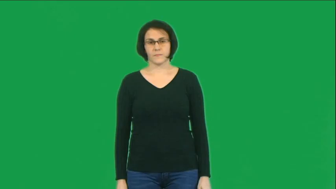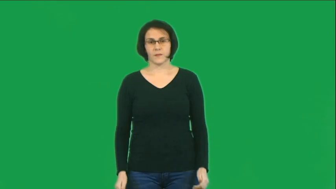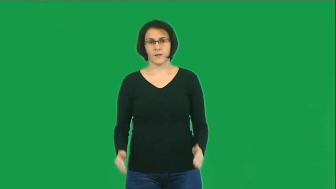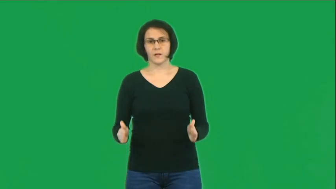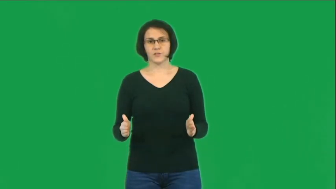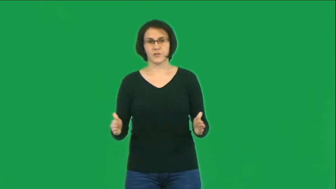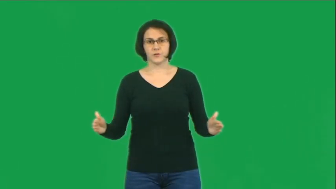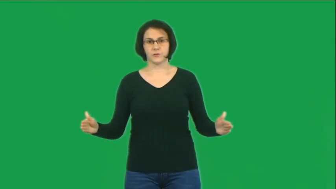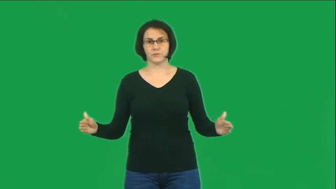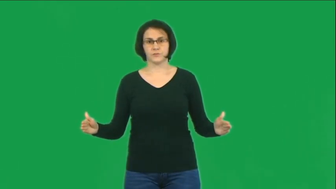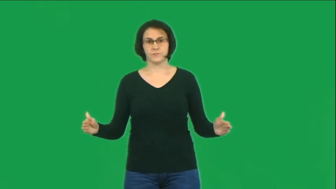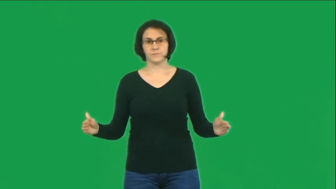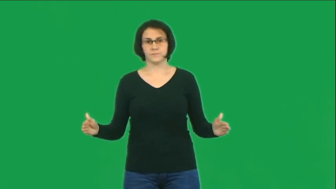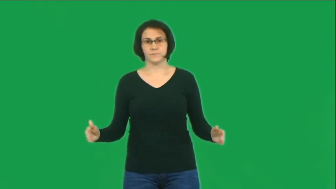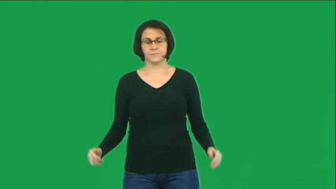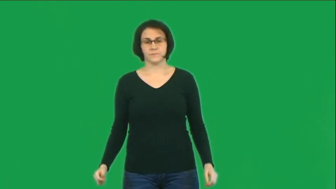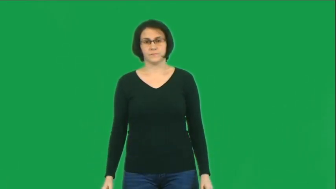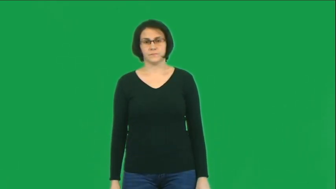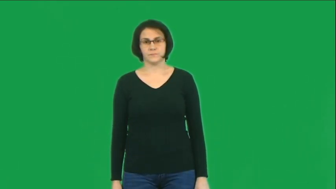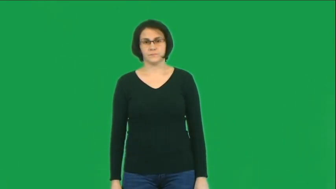szerokość